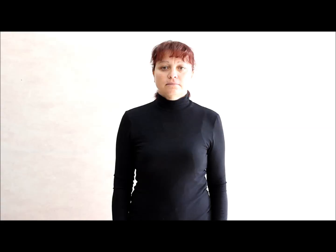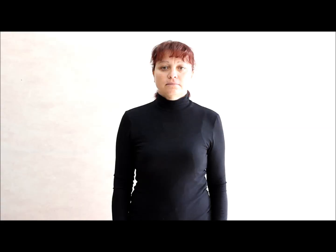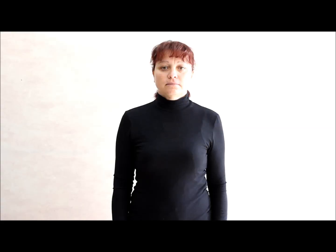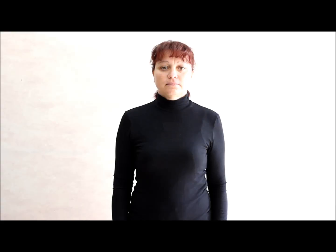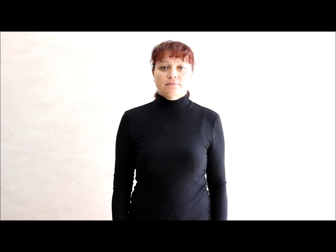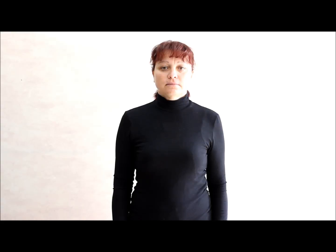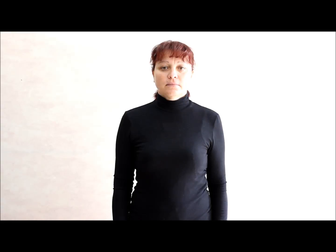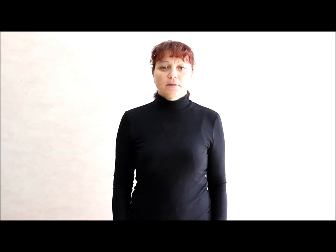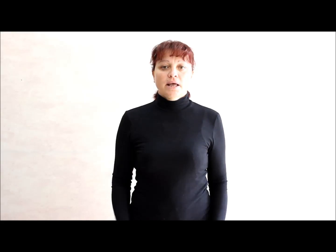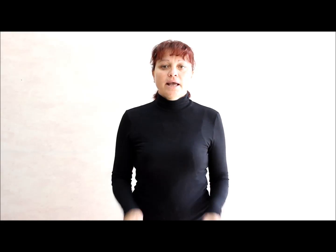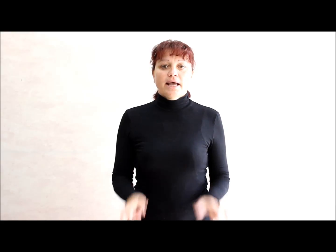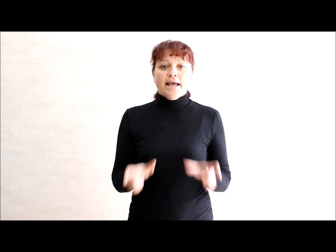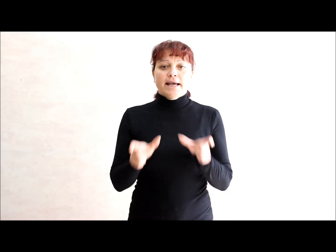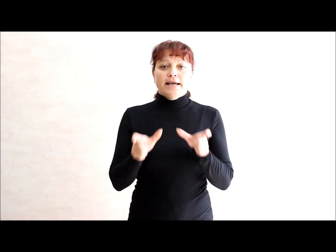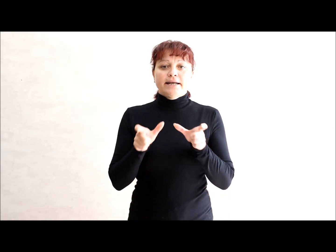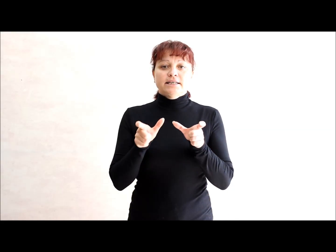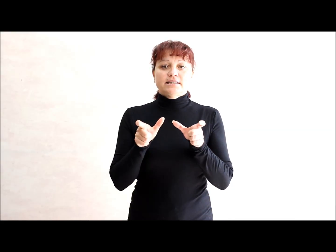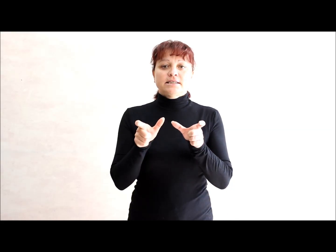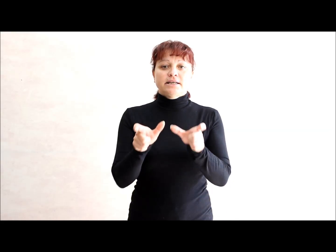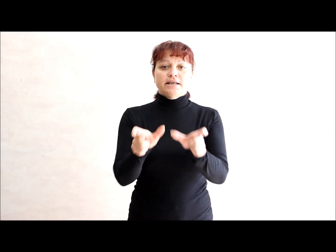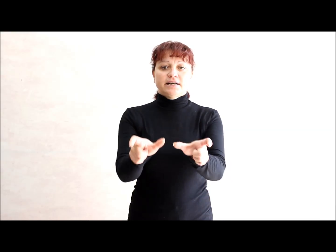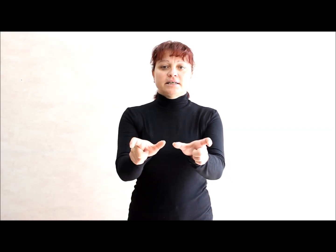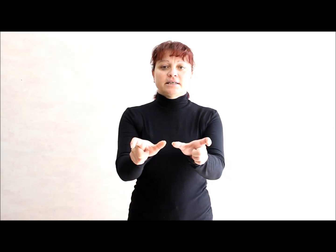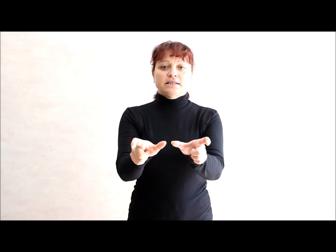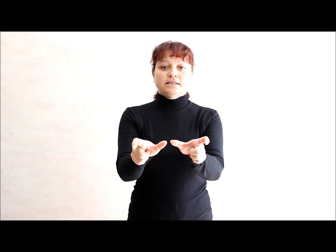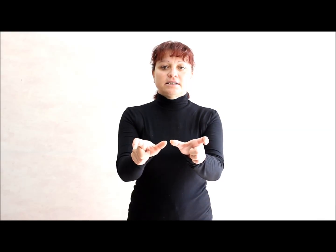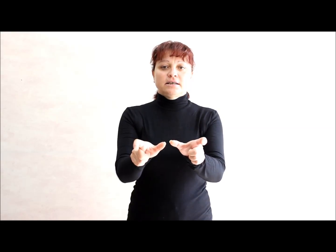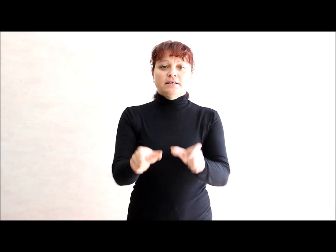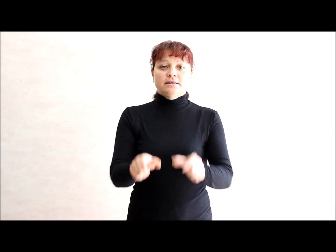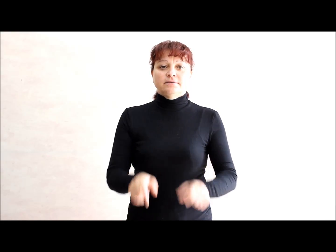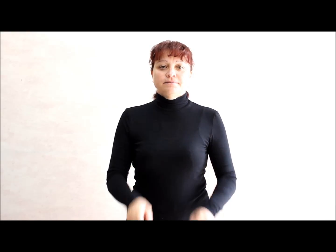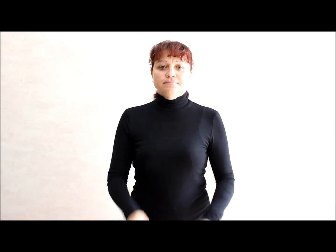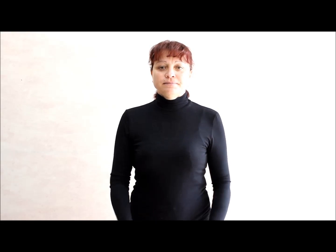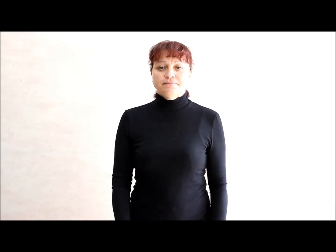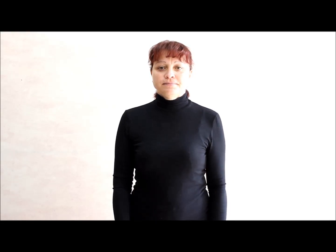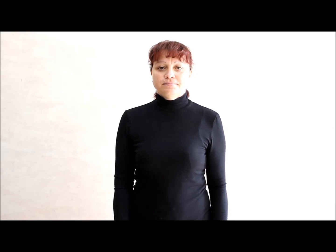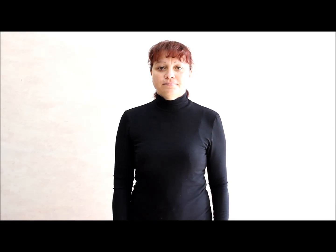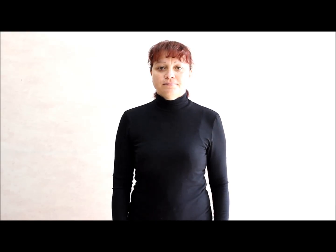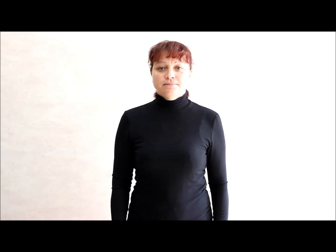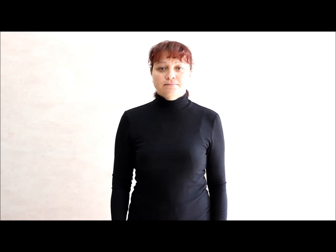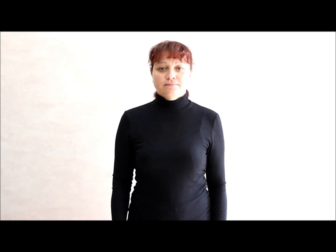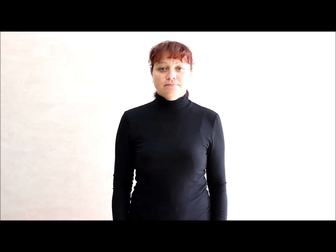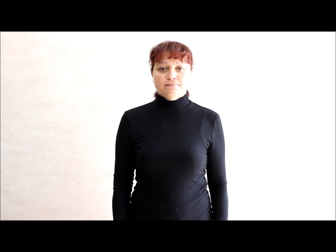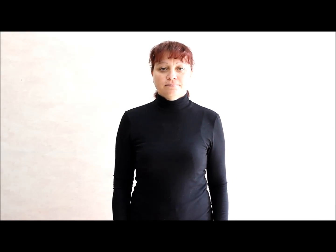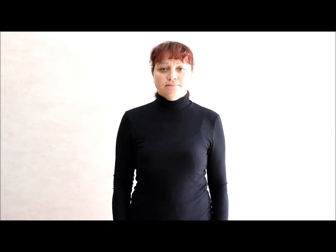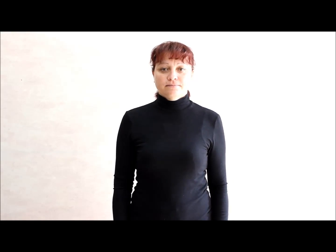Restricție